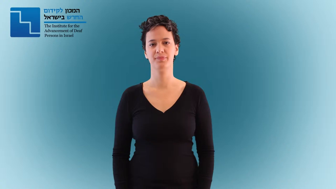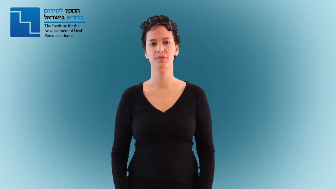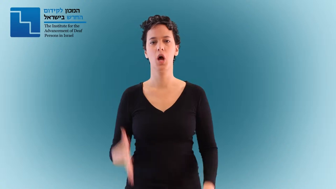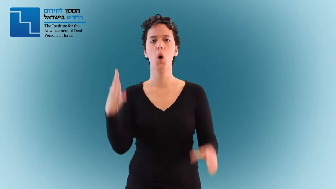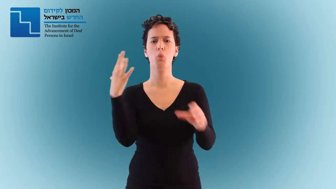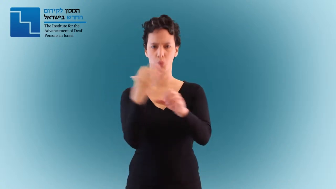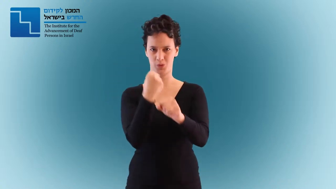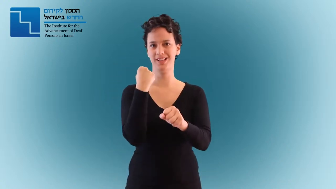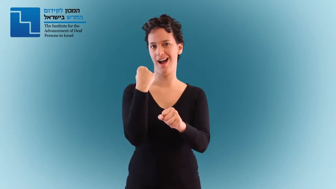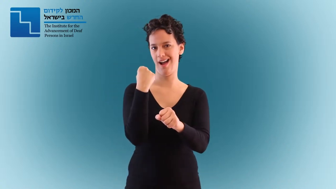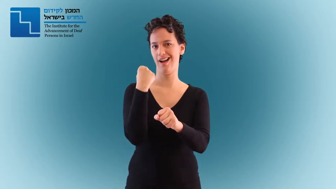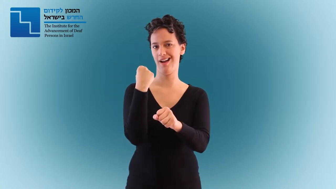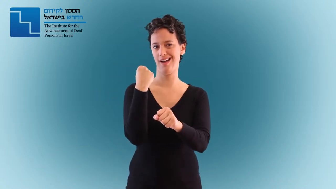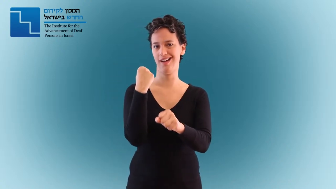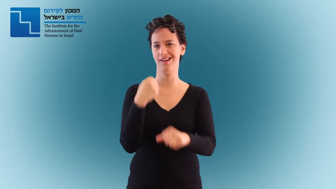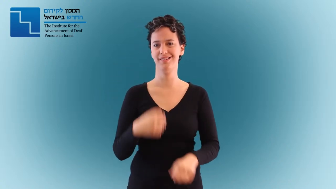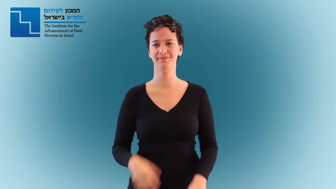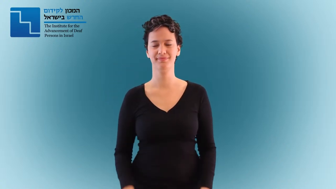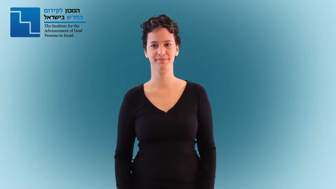מוצלח